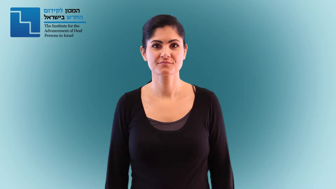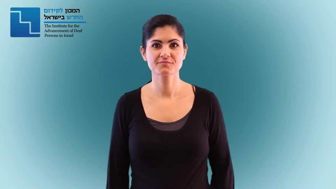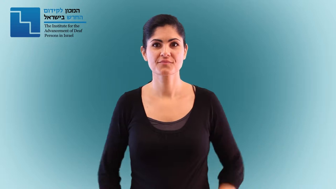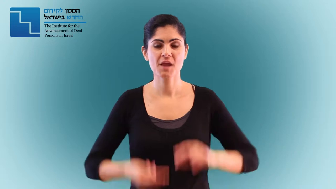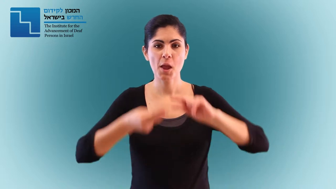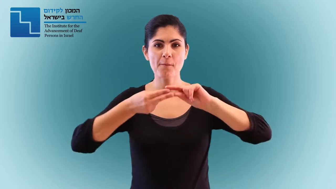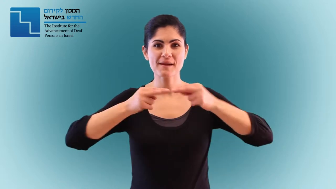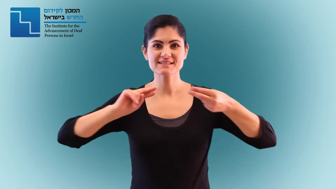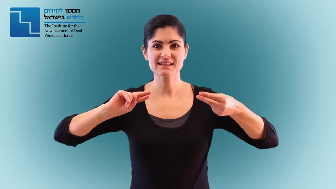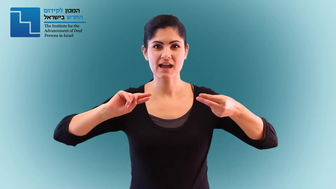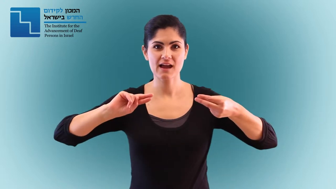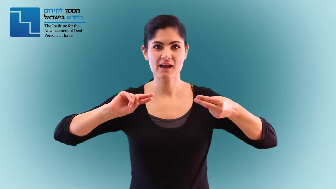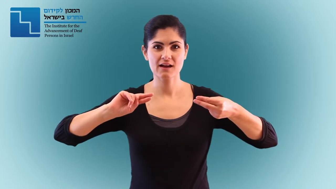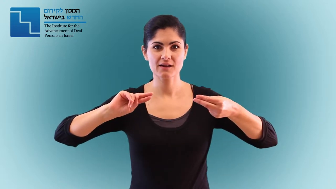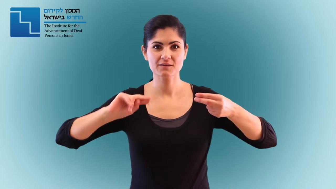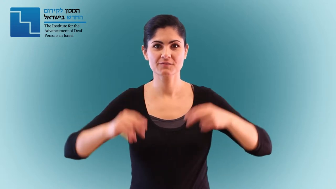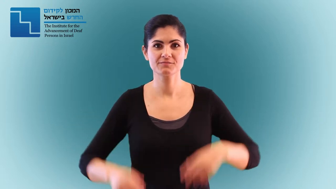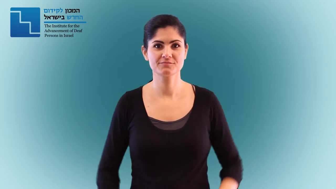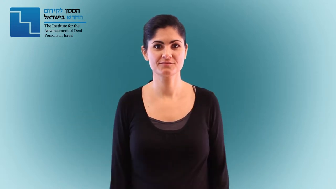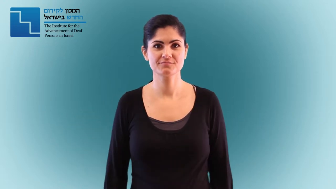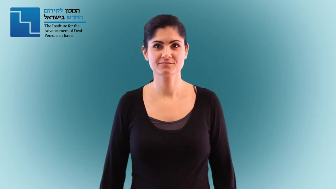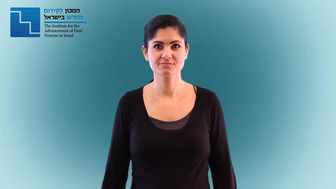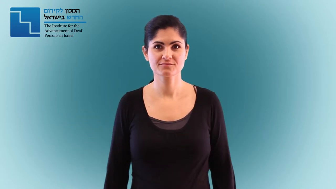פסטה